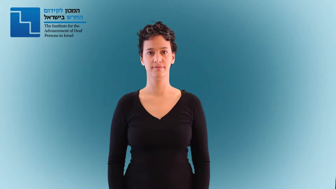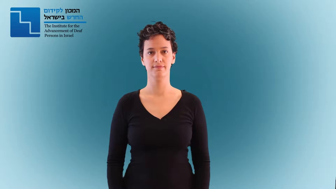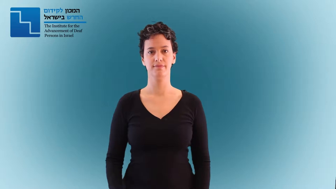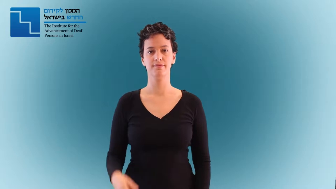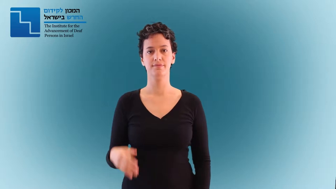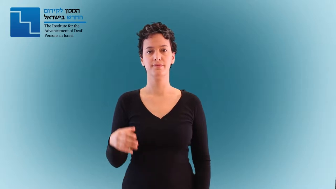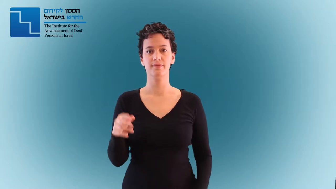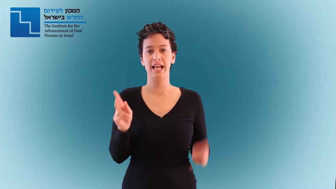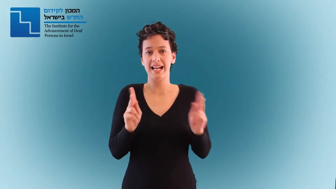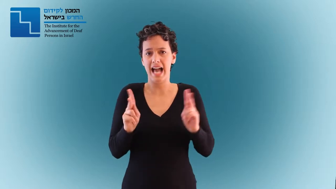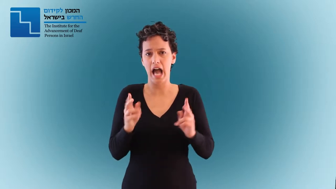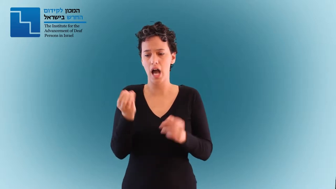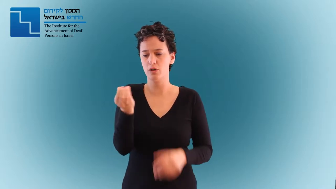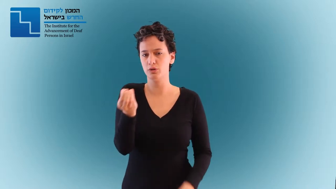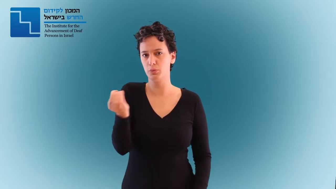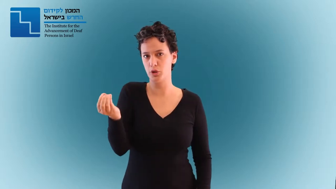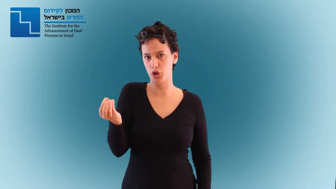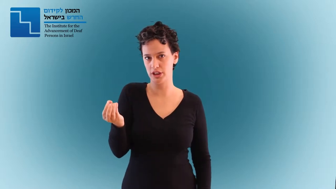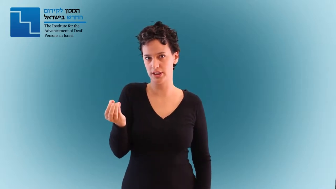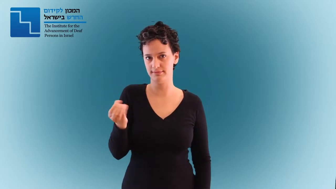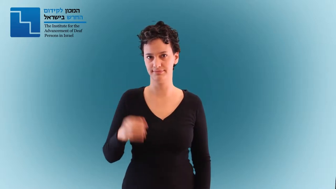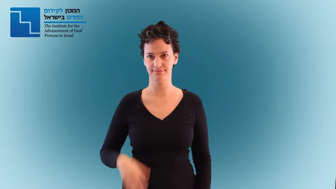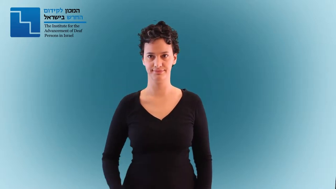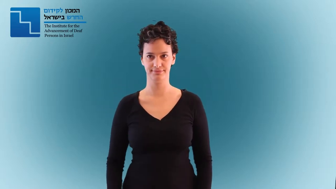קרח